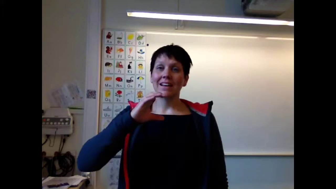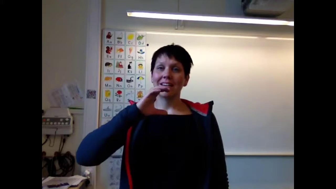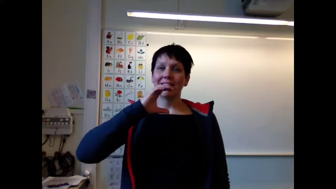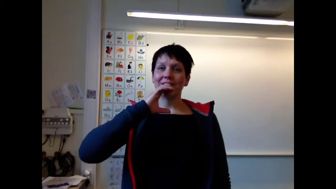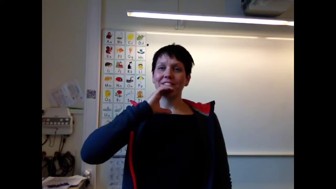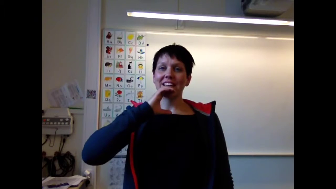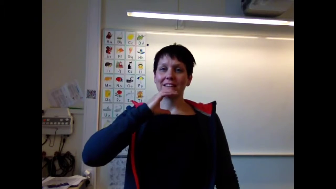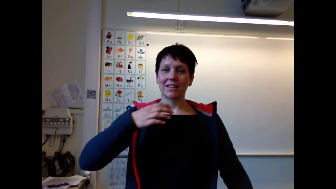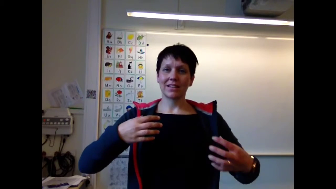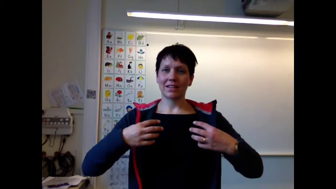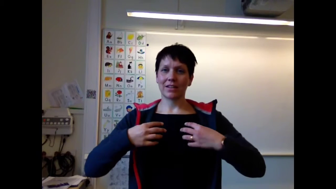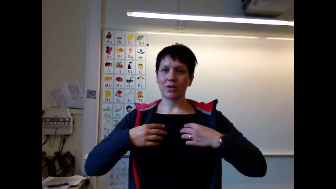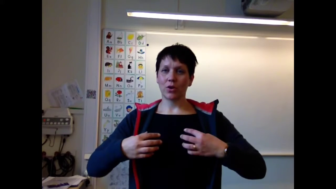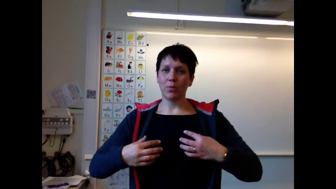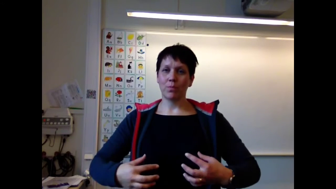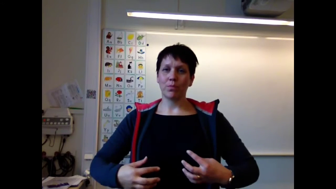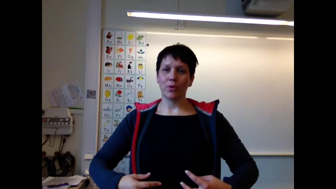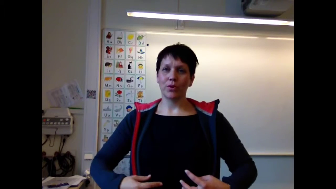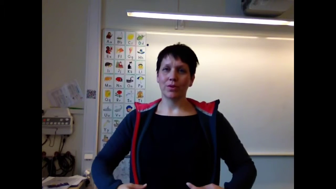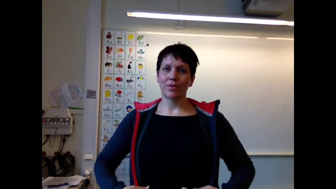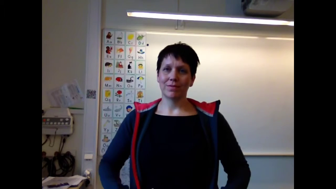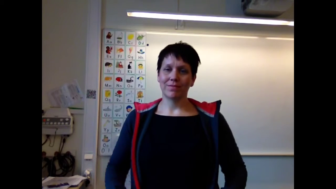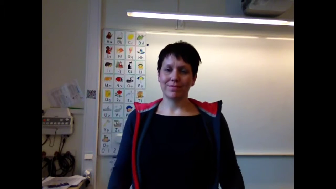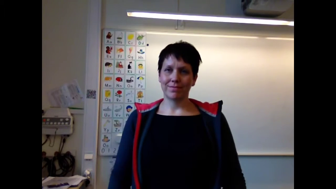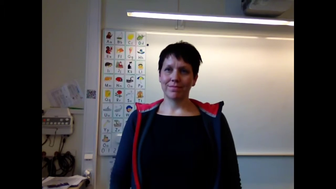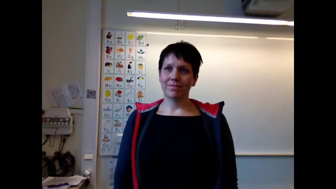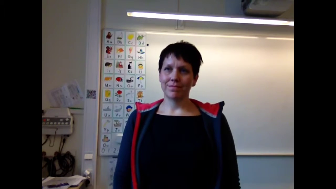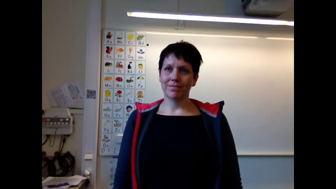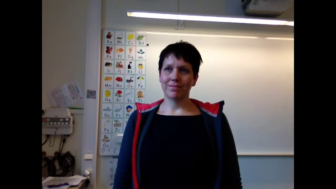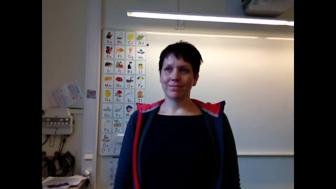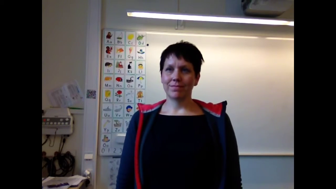Vattkoppor